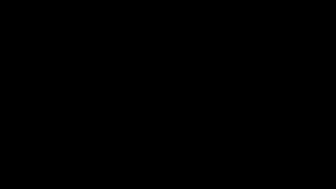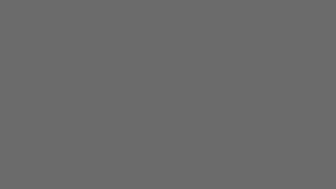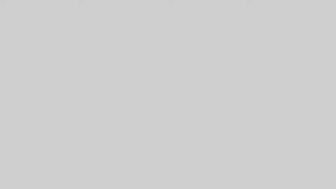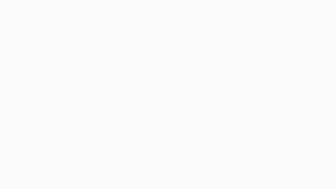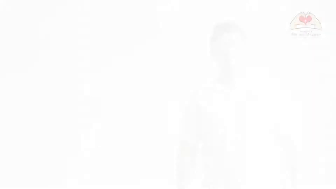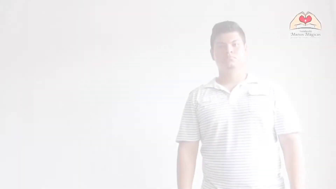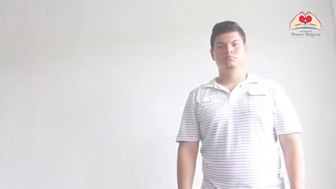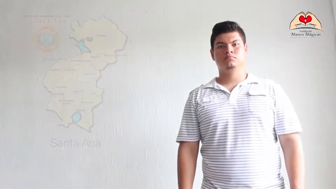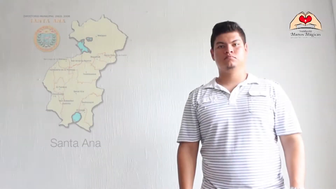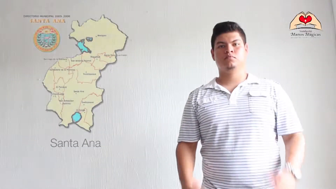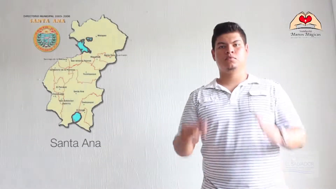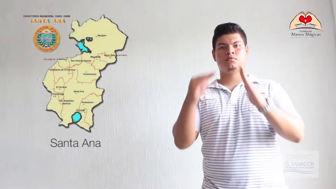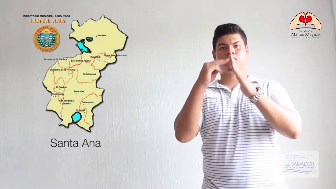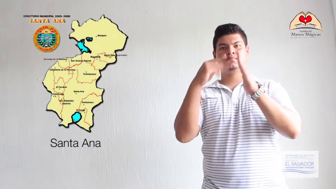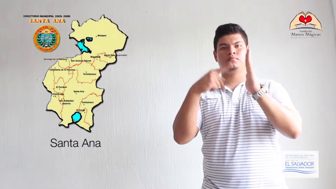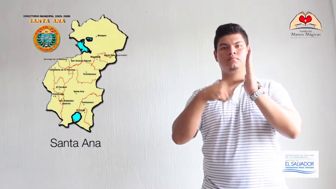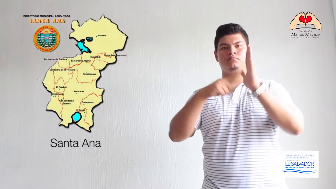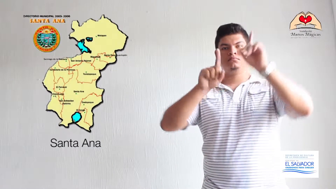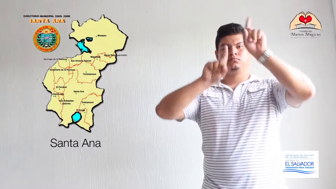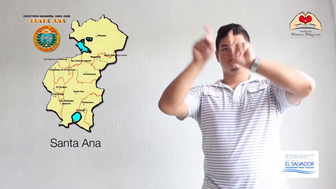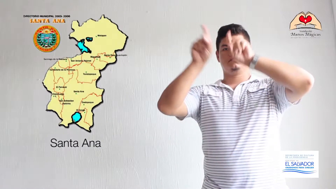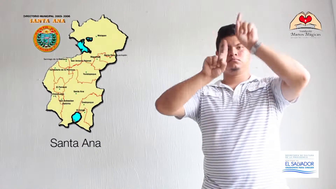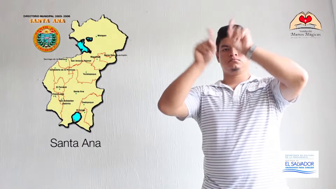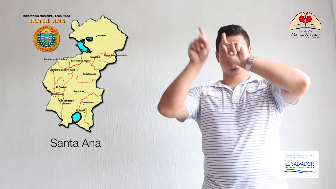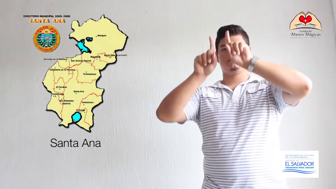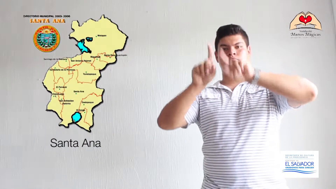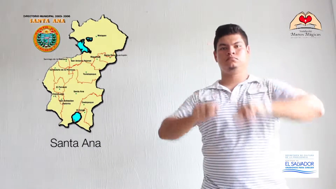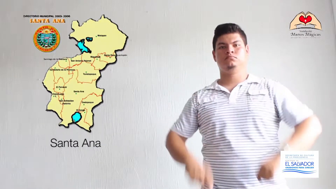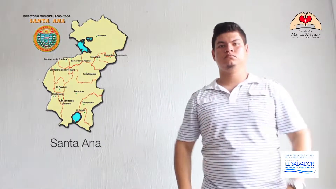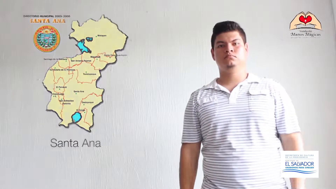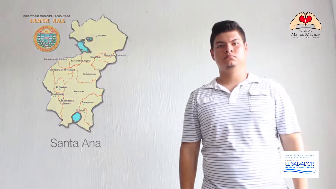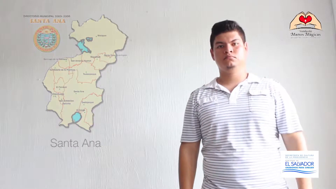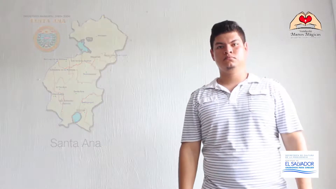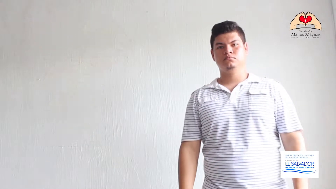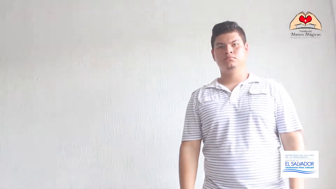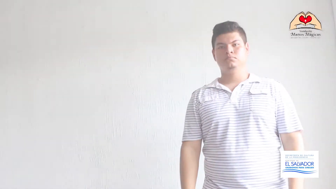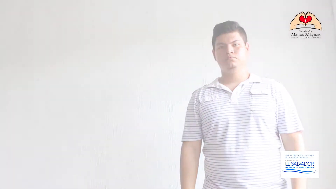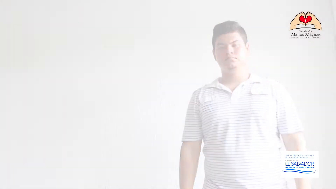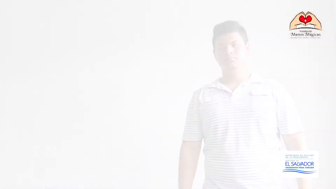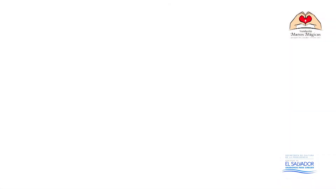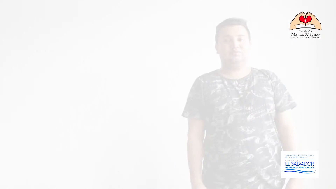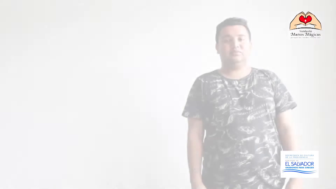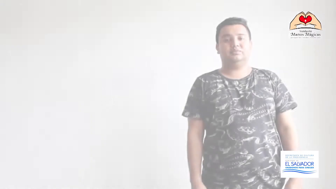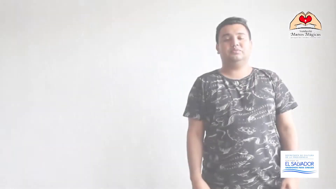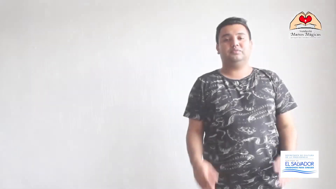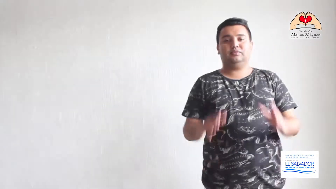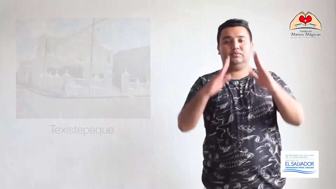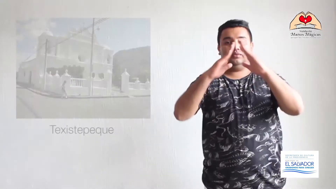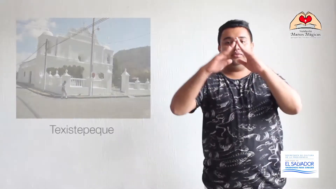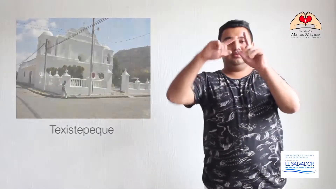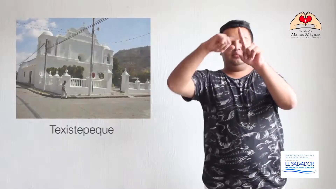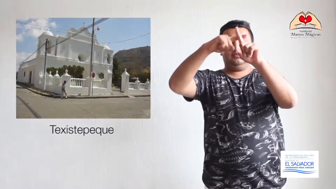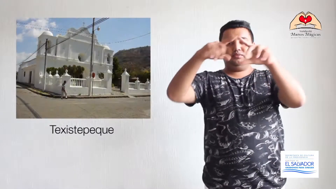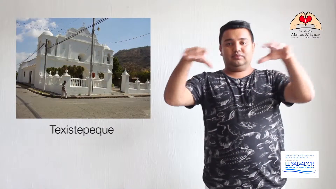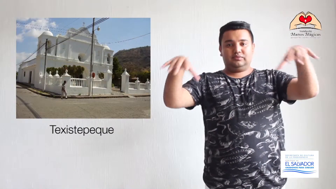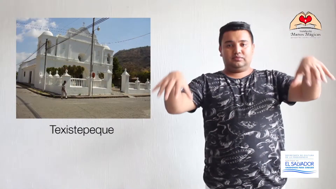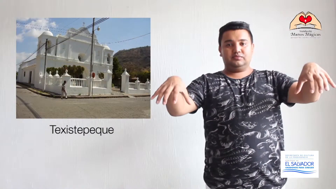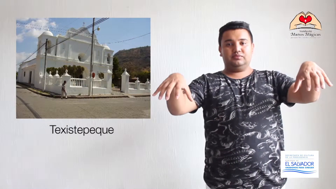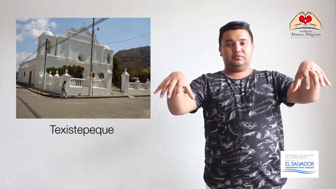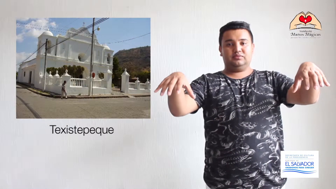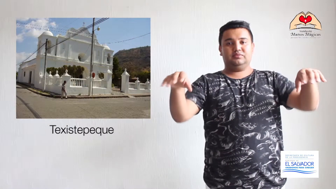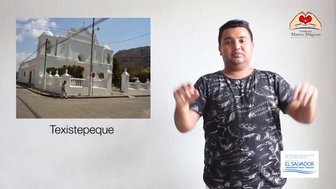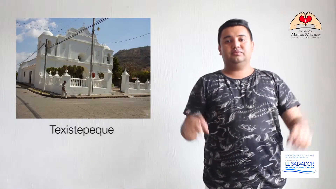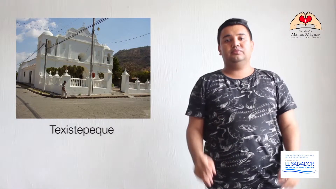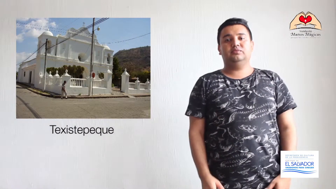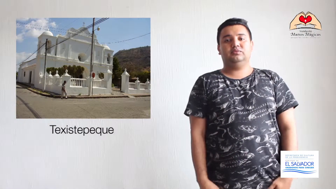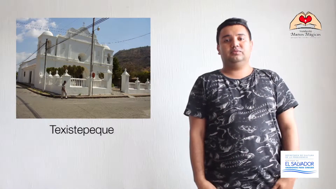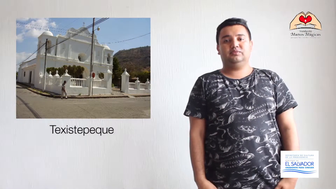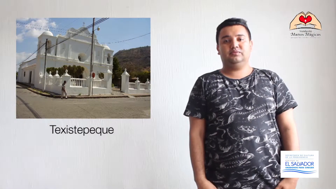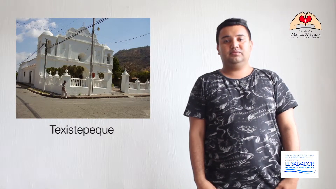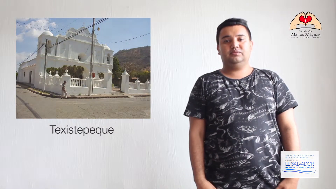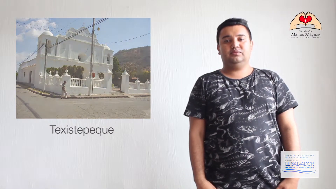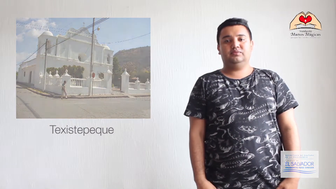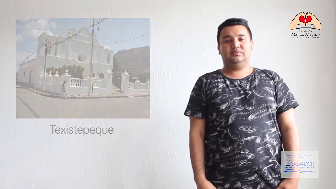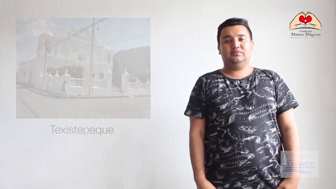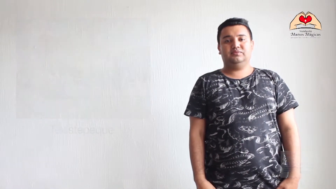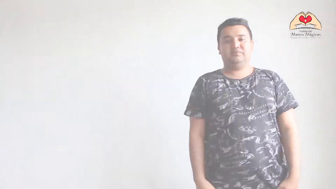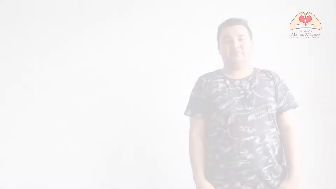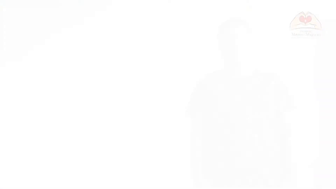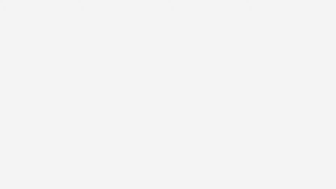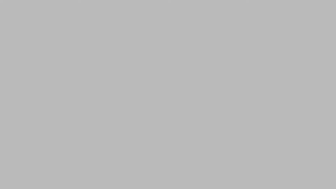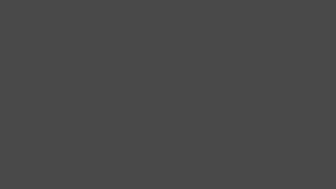Texistepeque